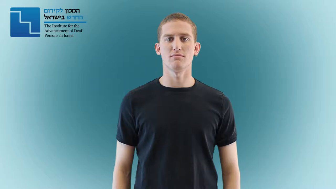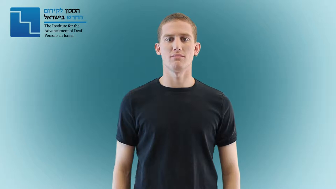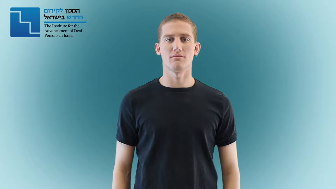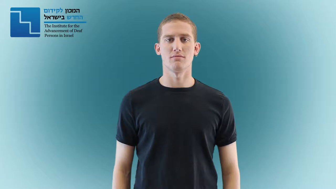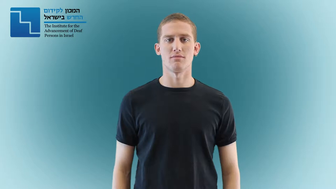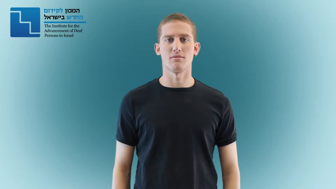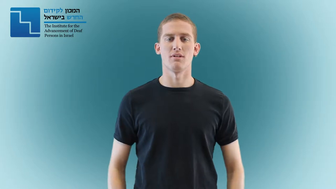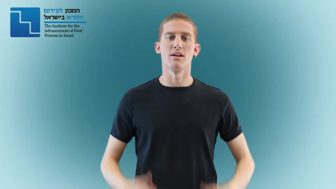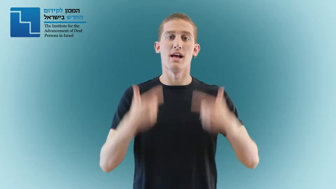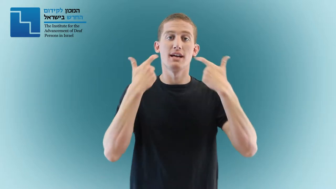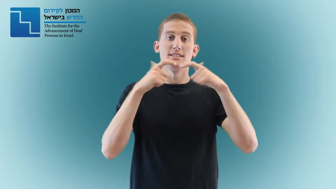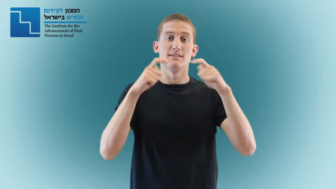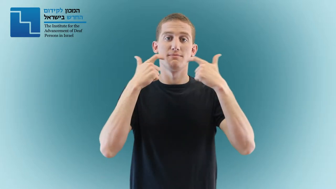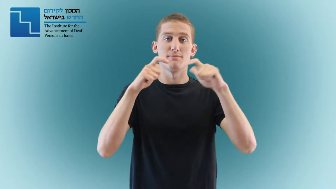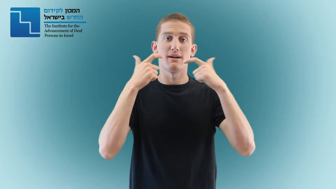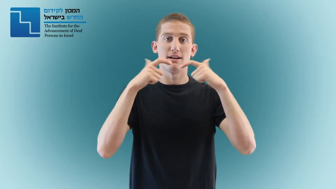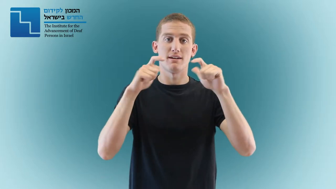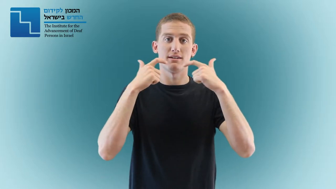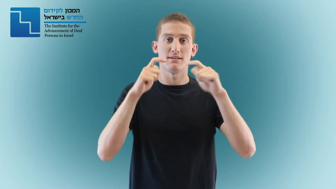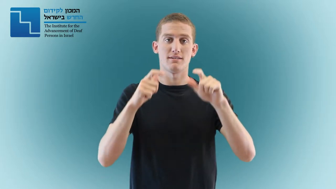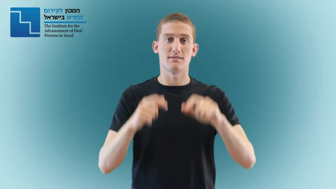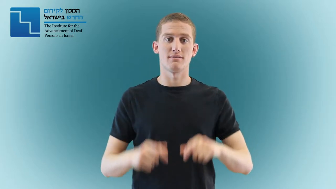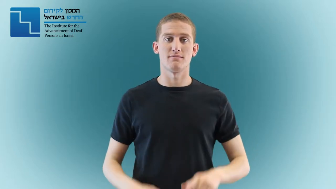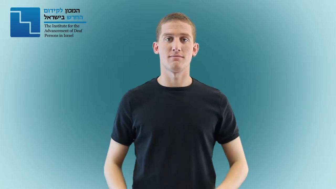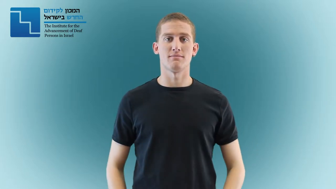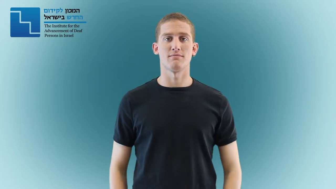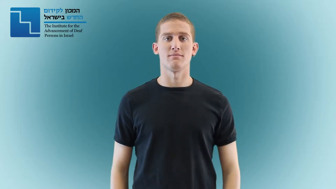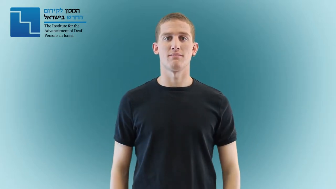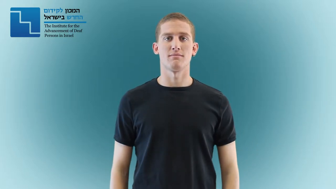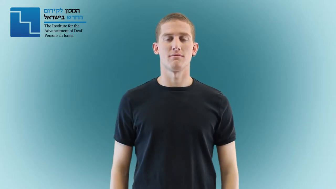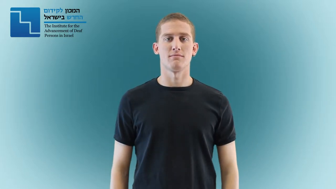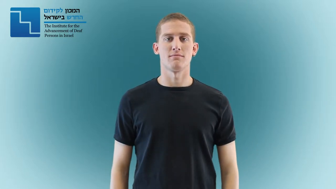הסבר